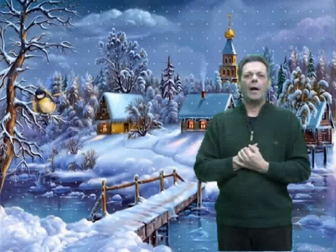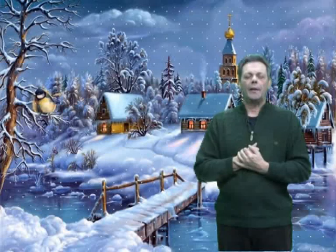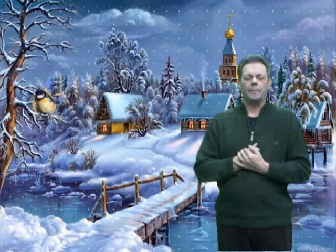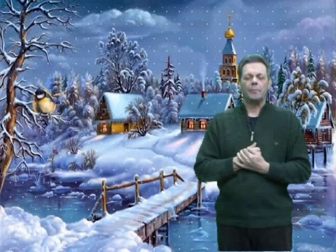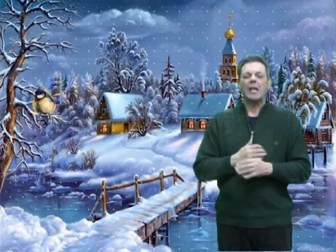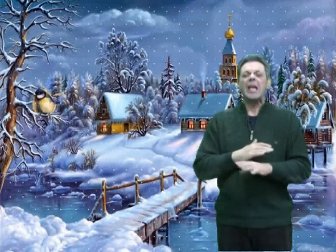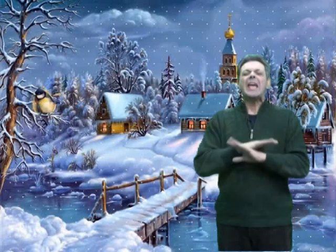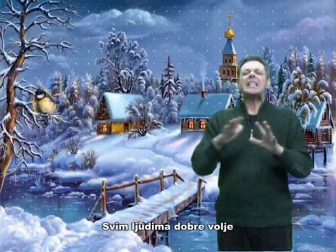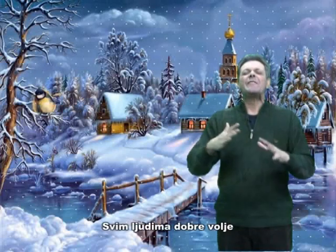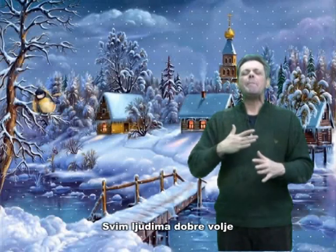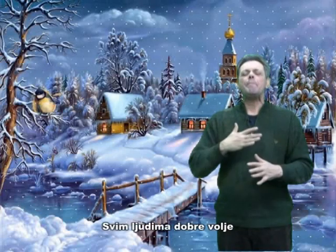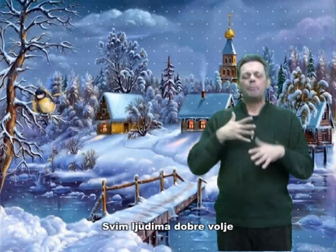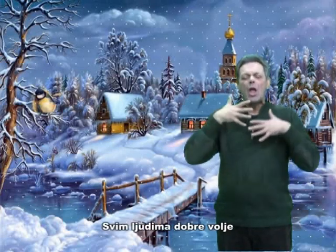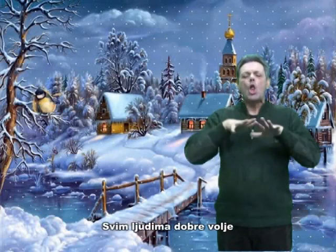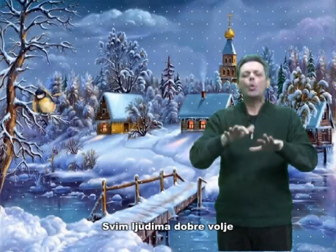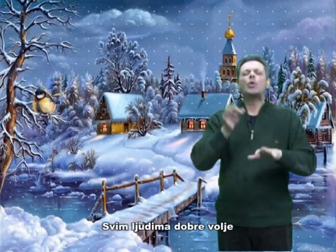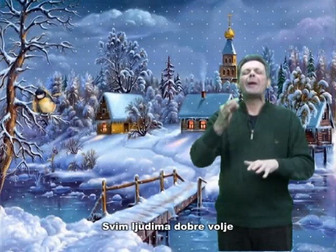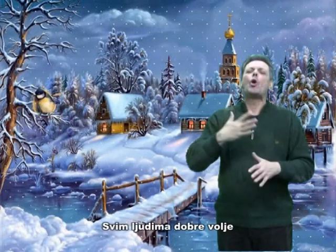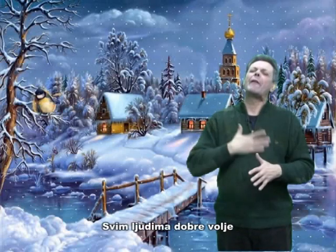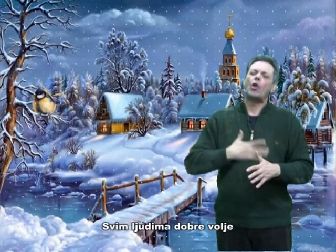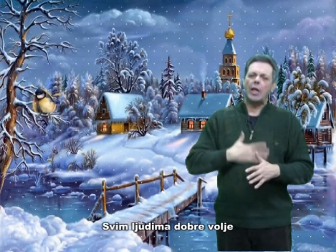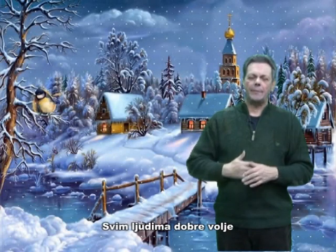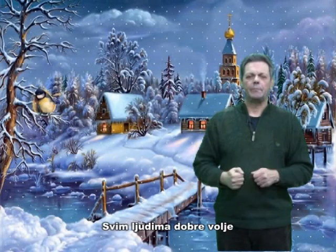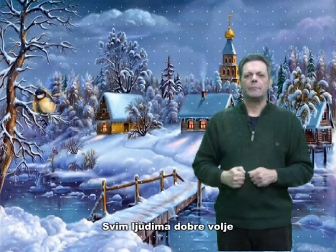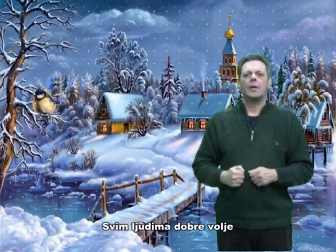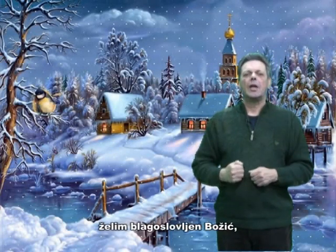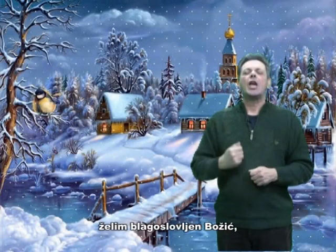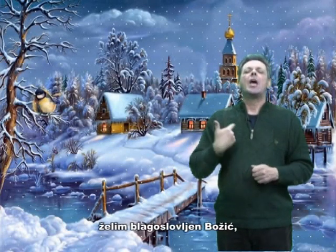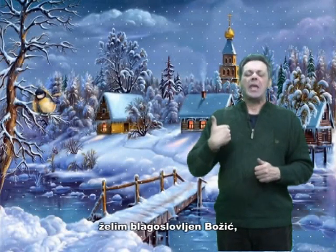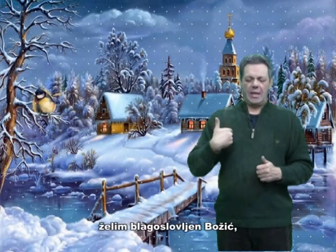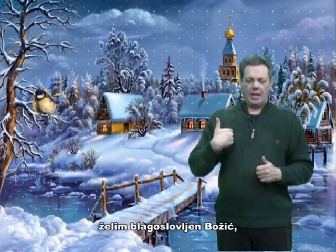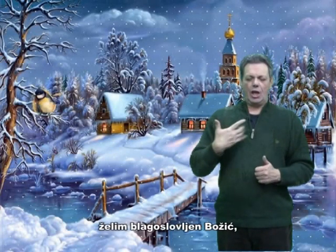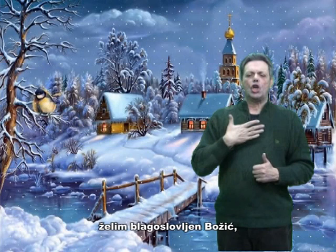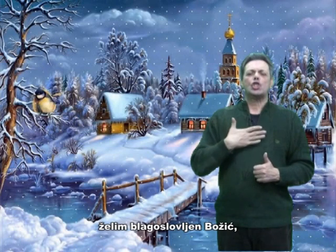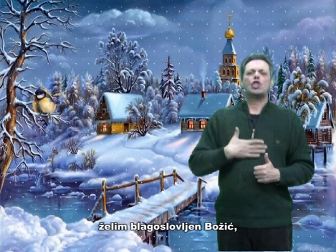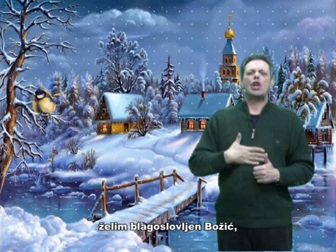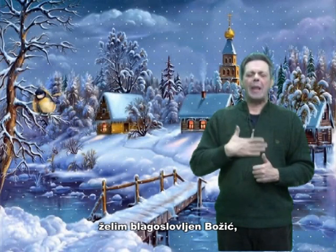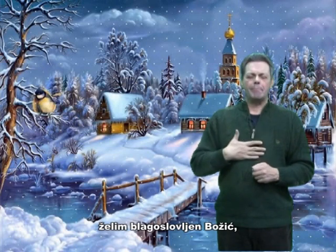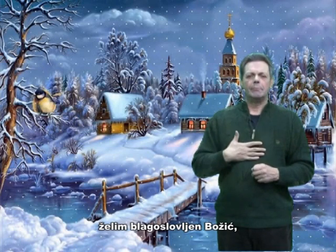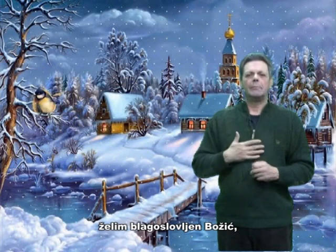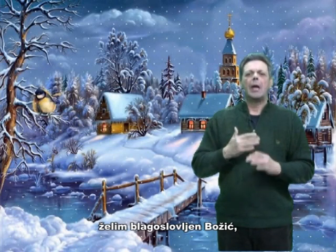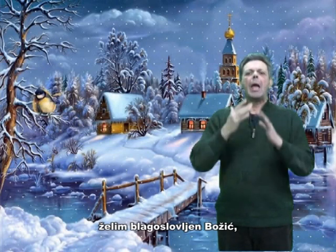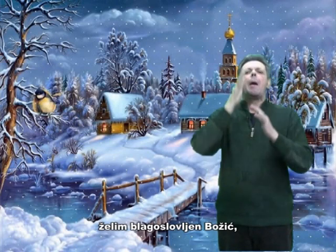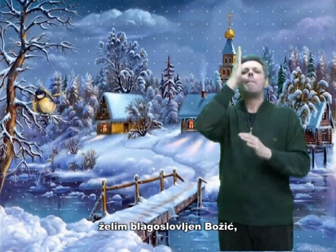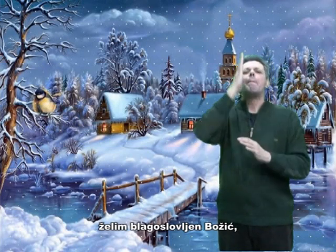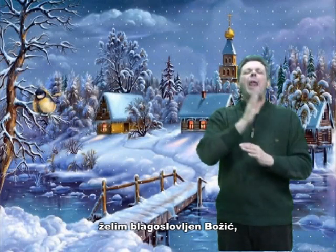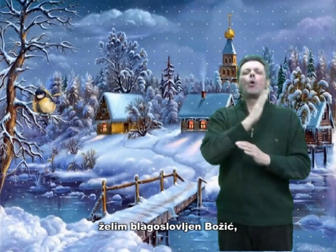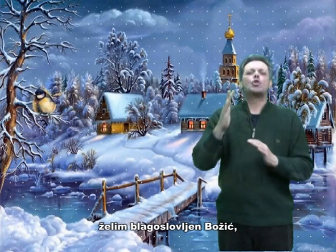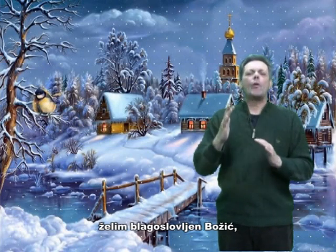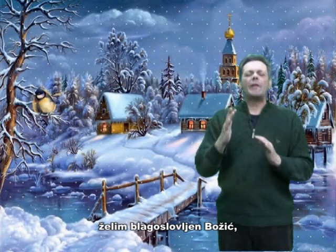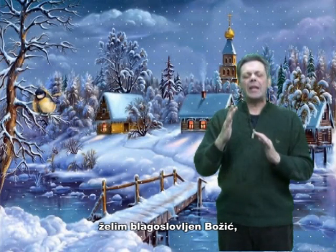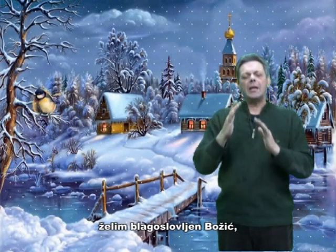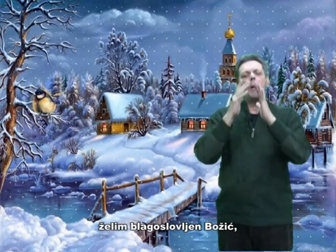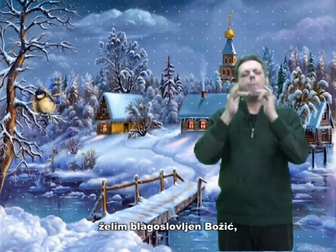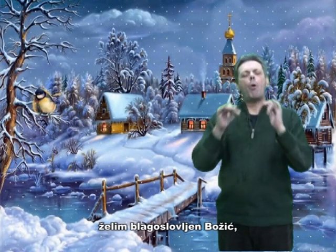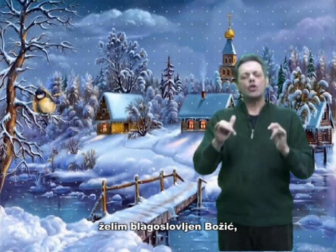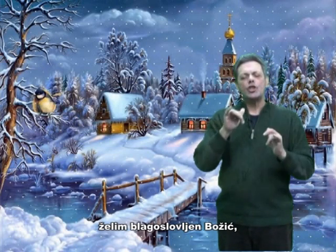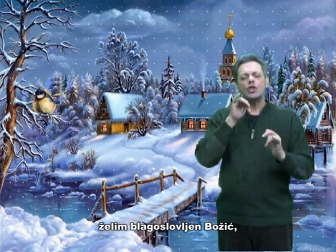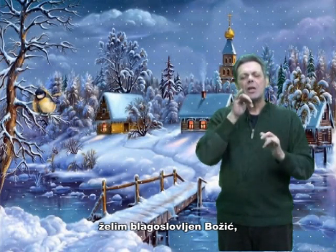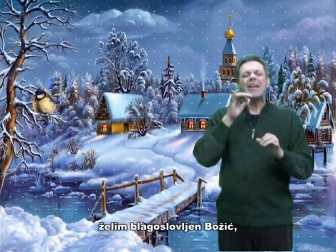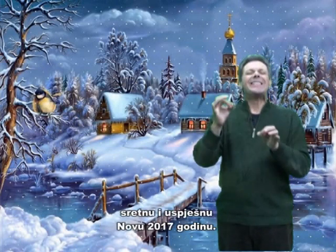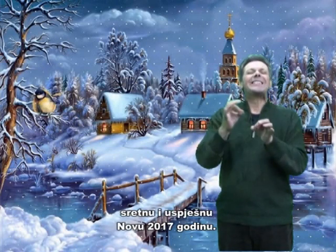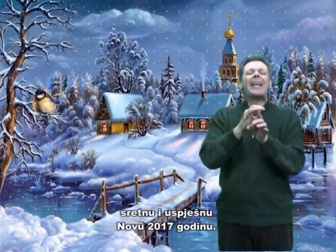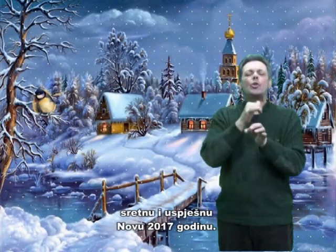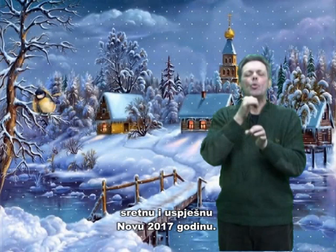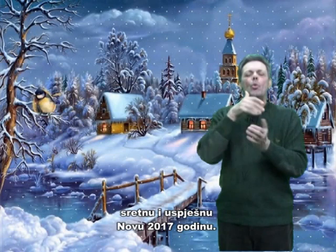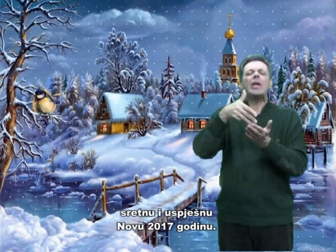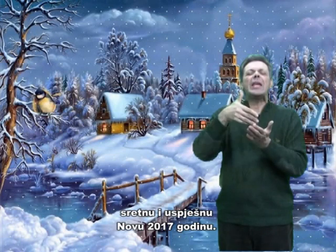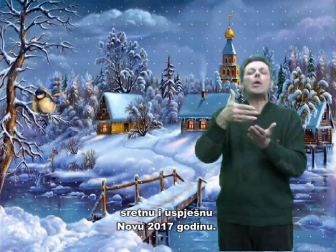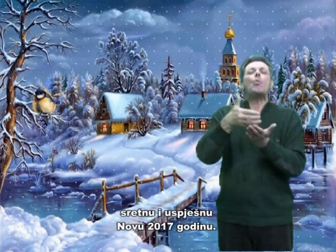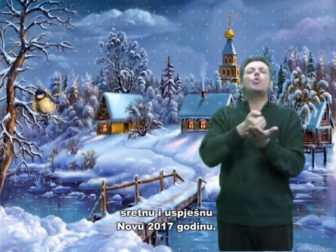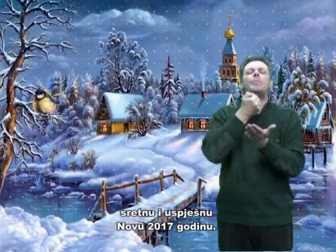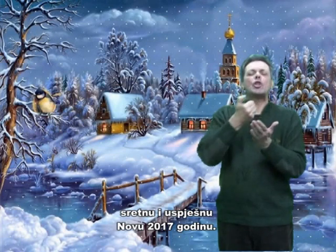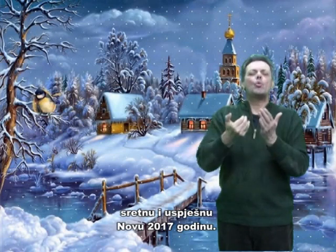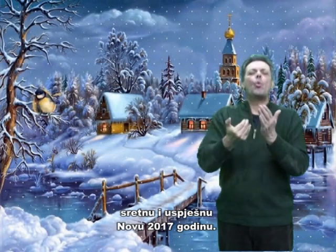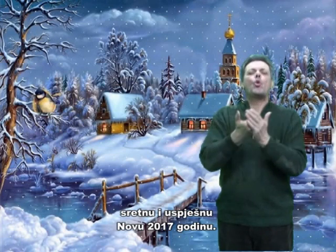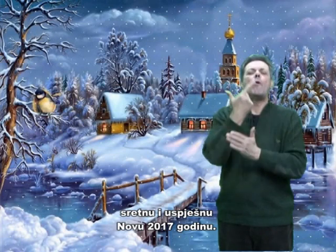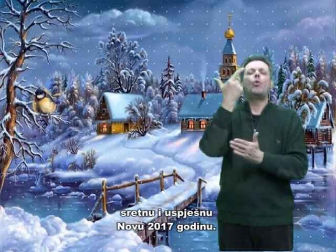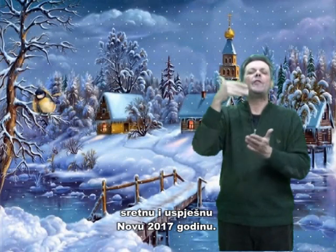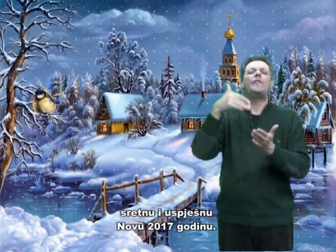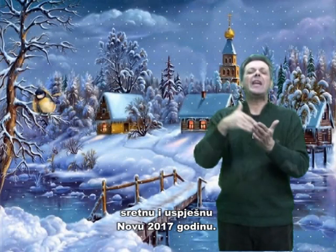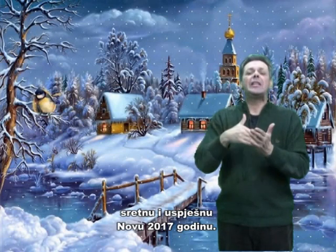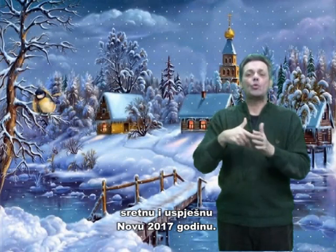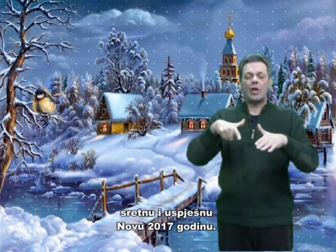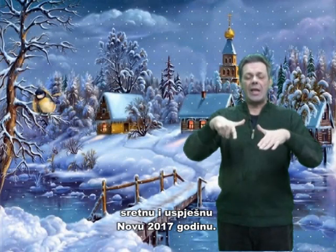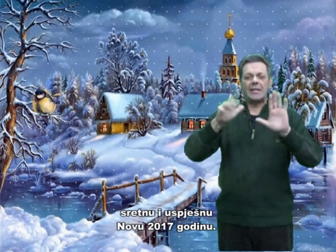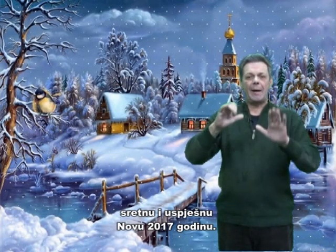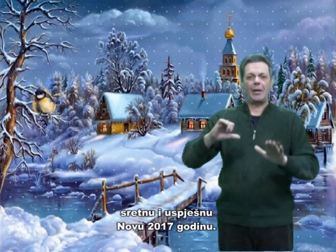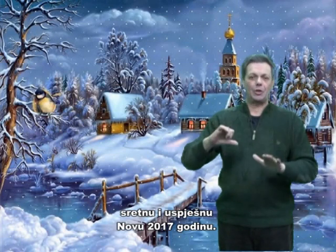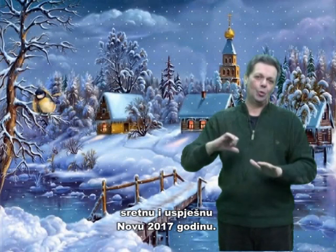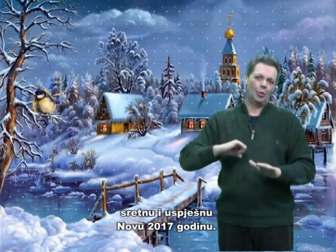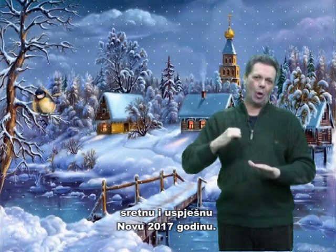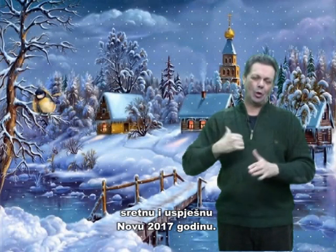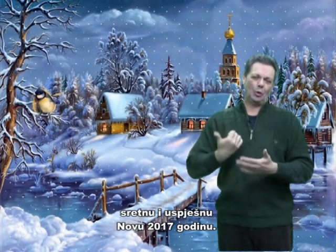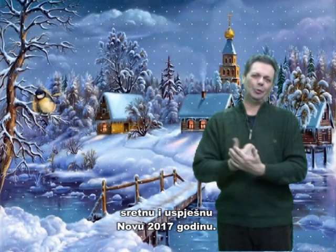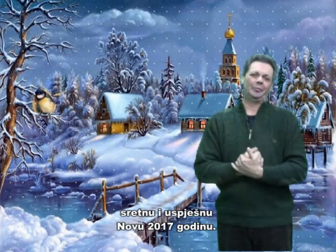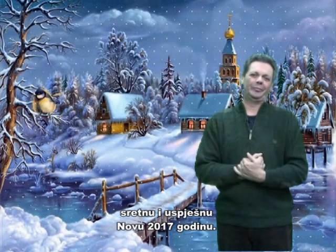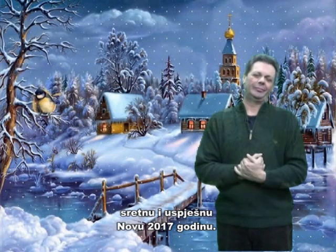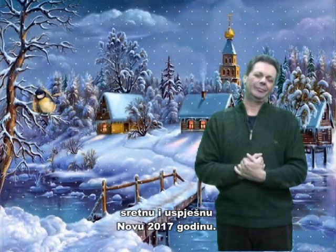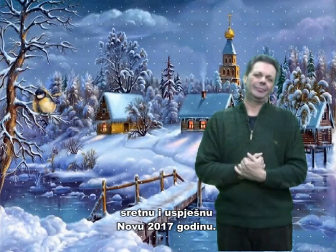Čestitka